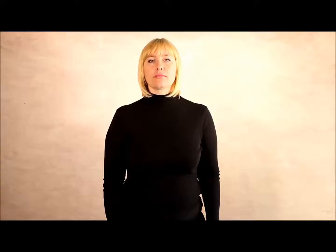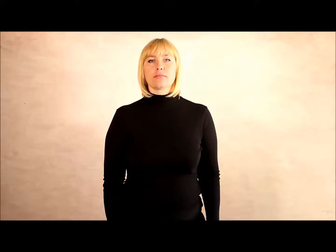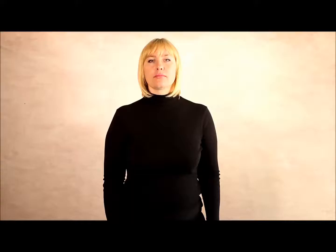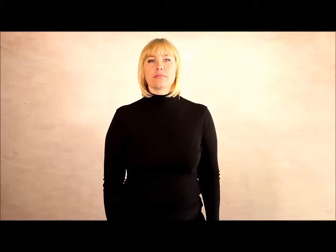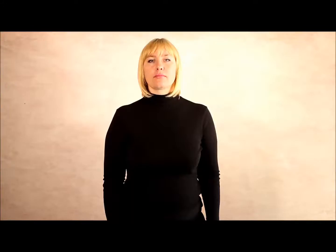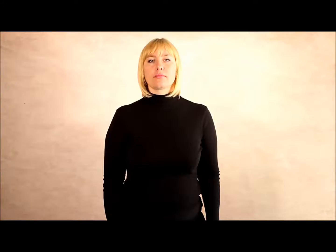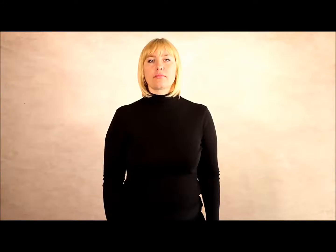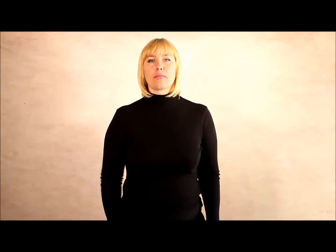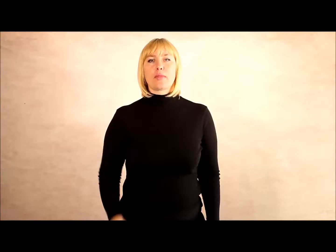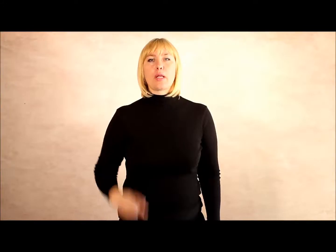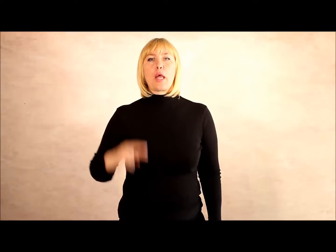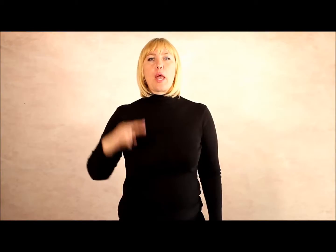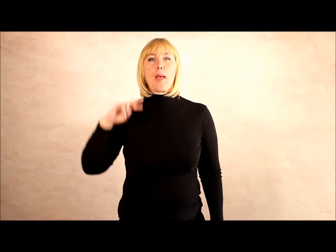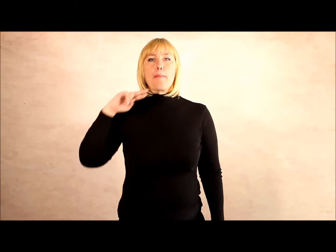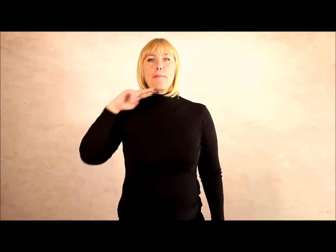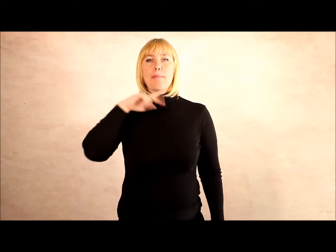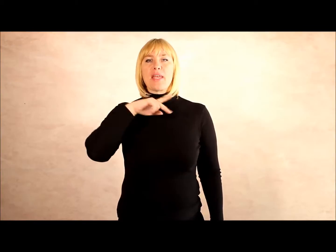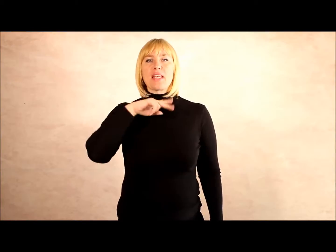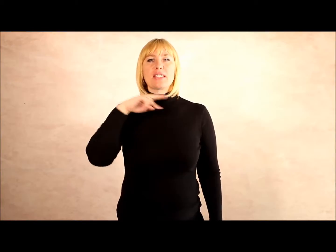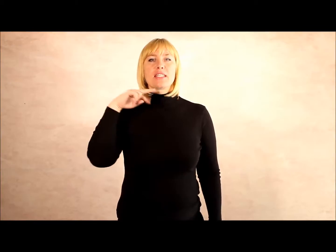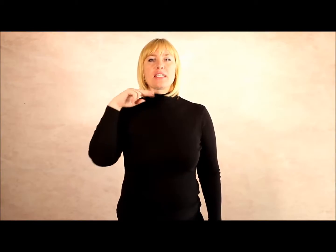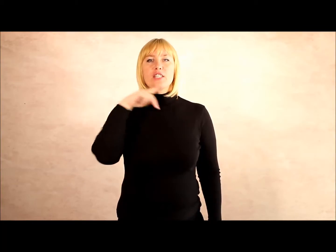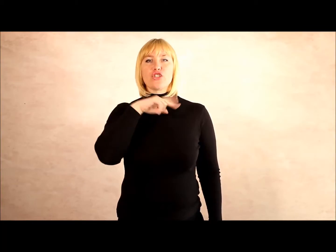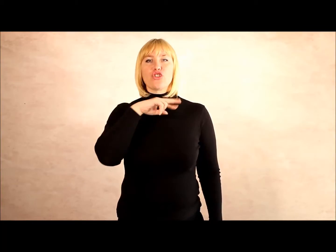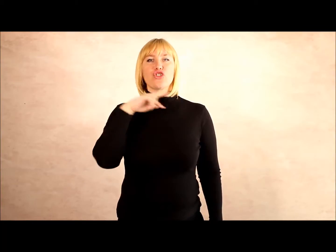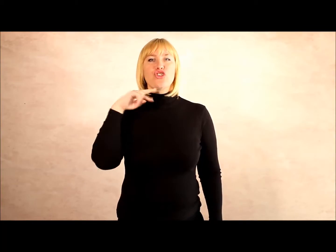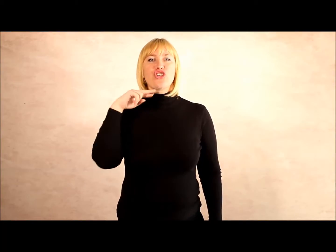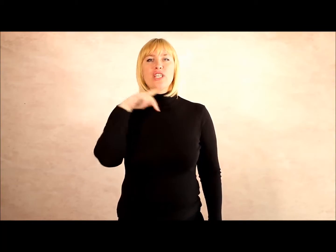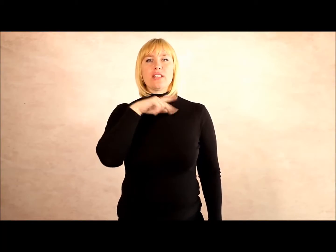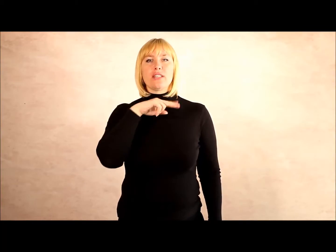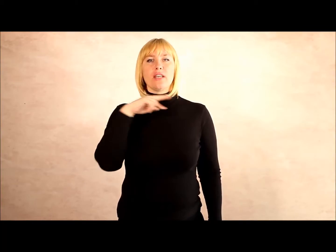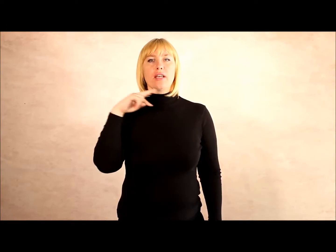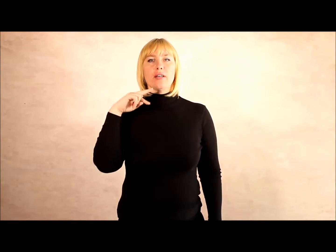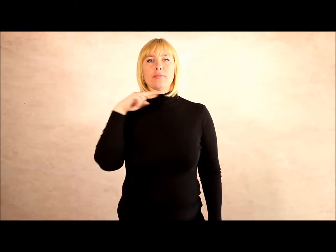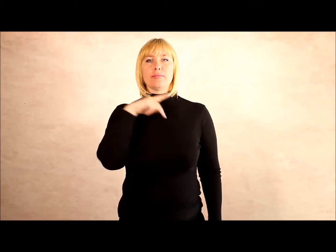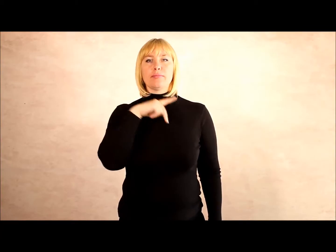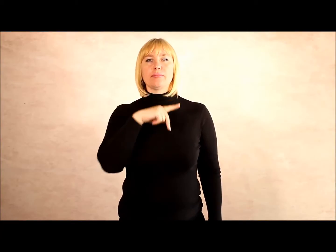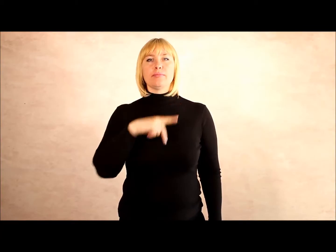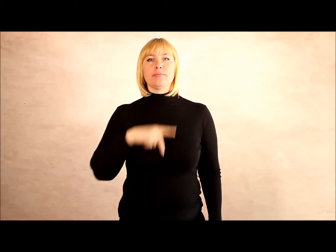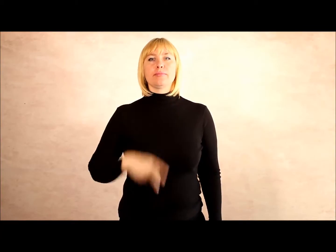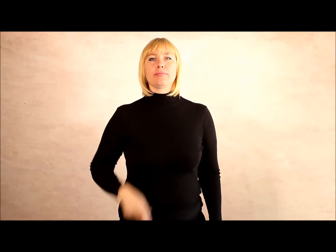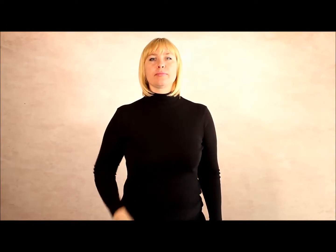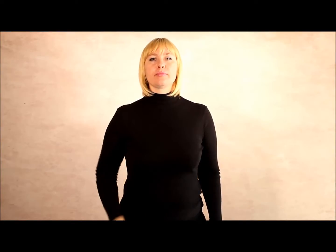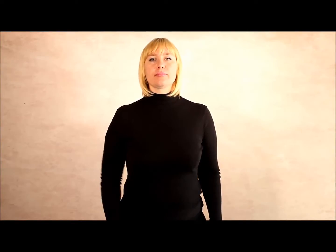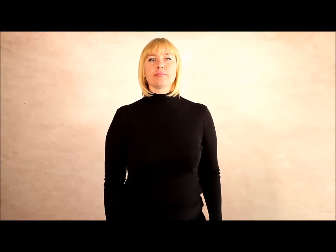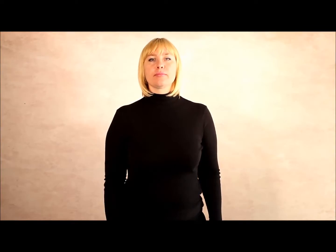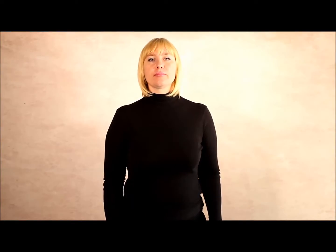Pesticide